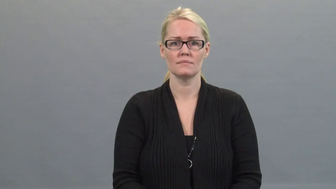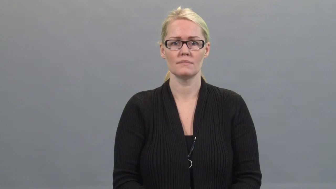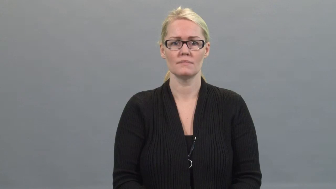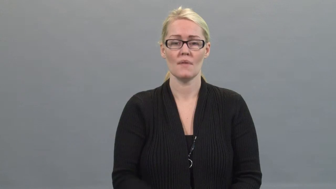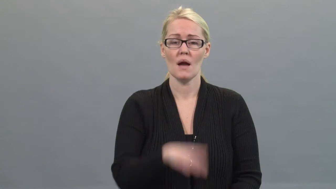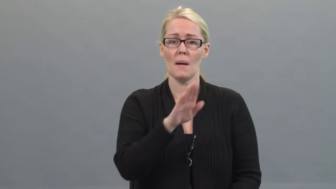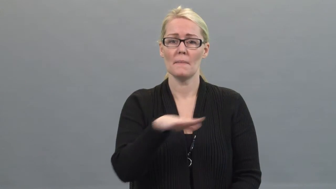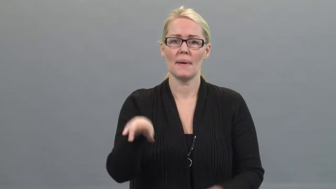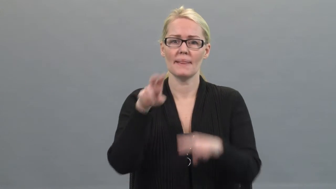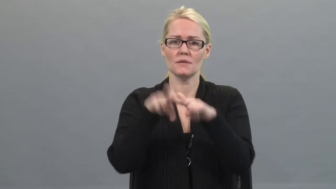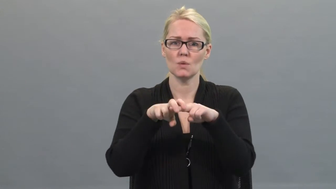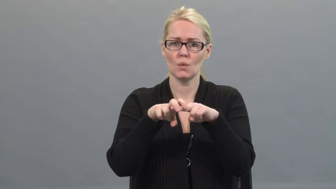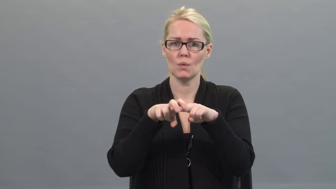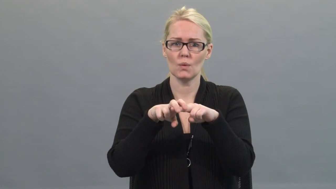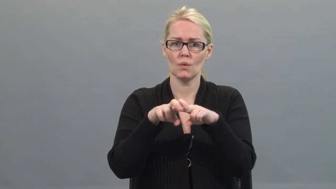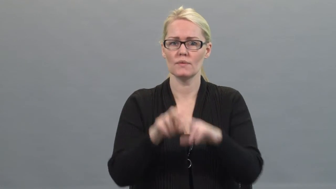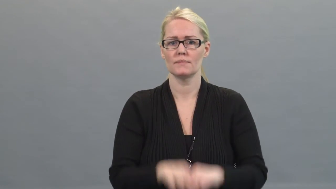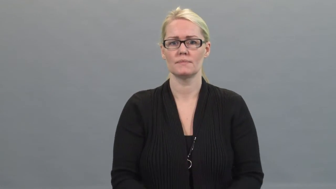Barnastóll